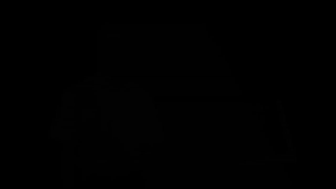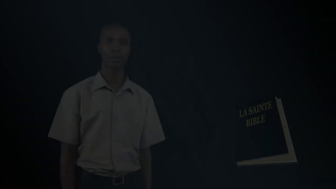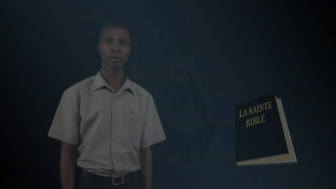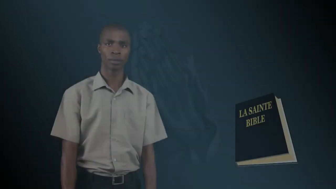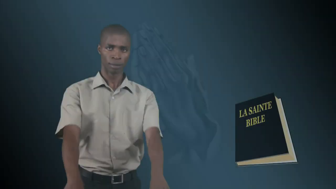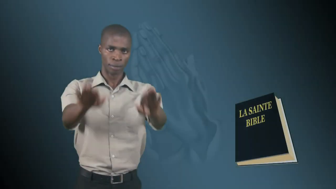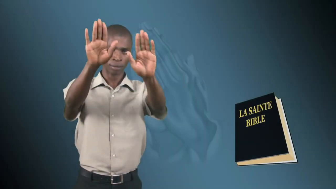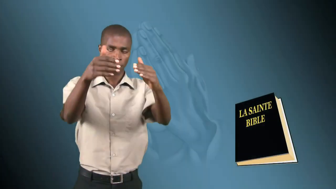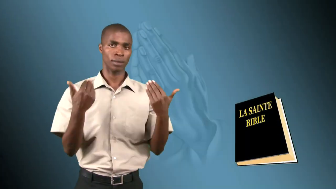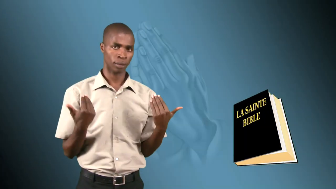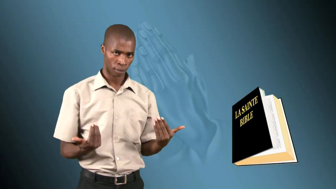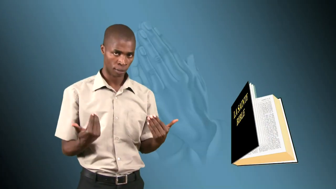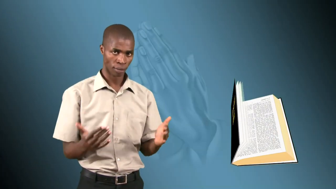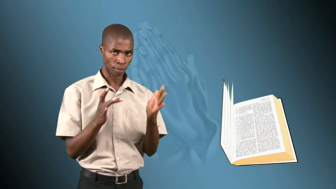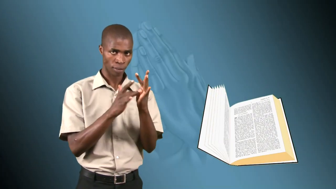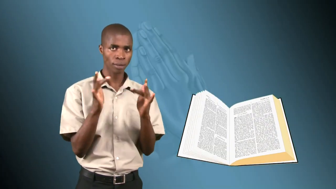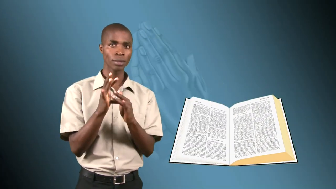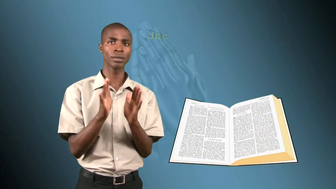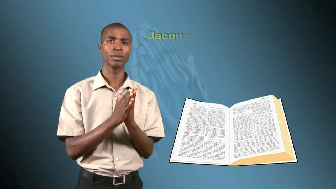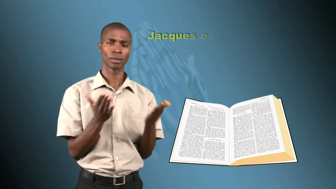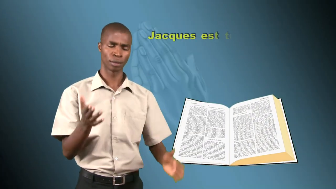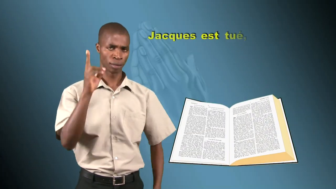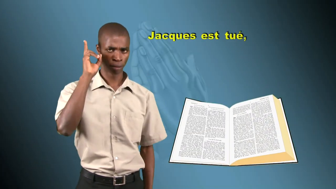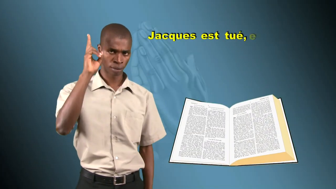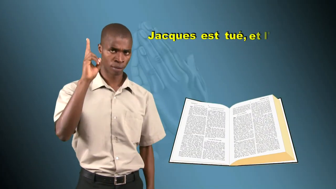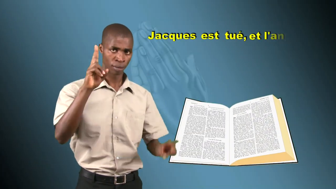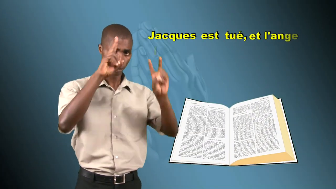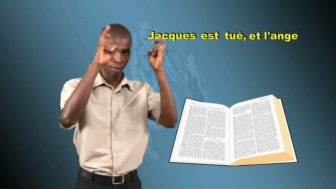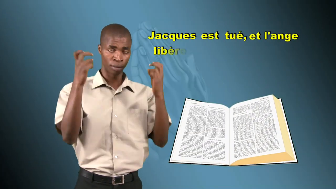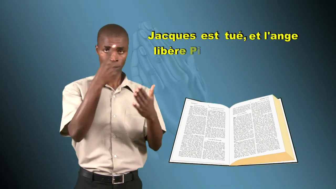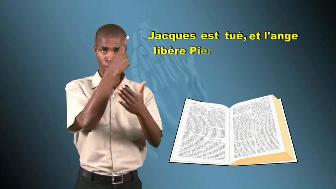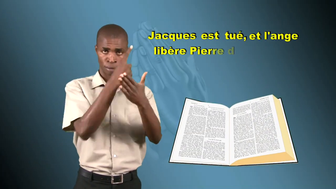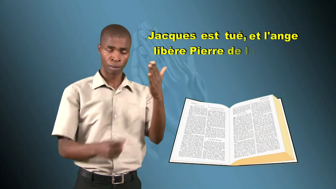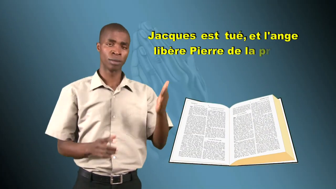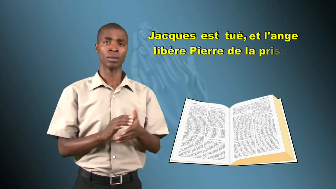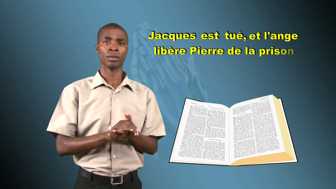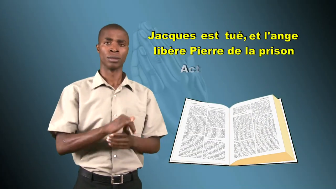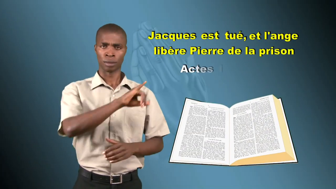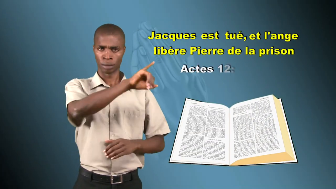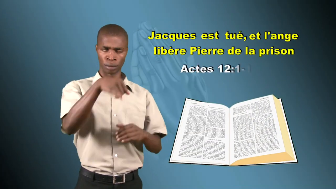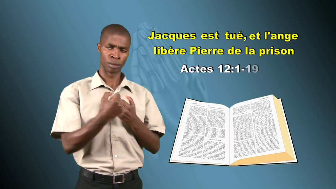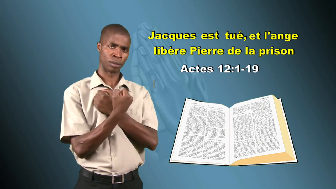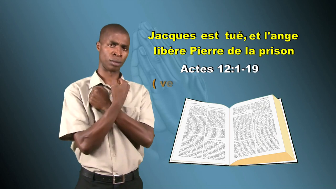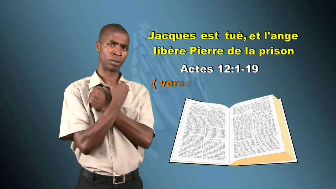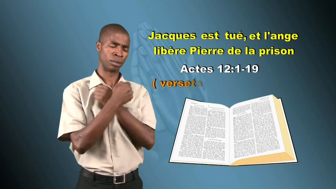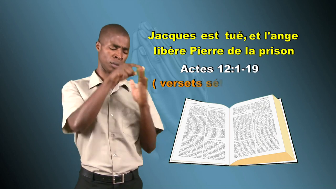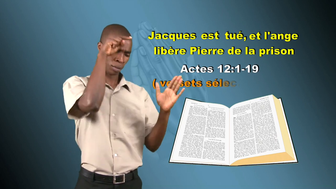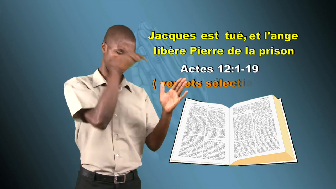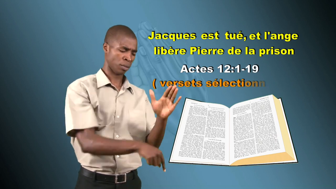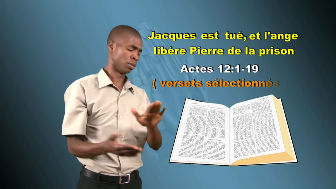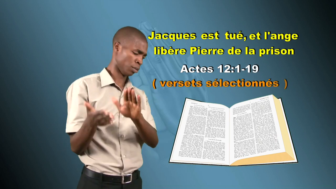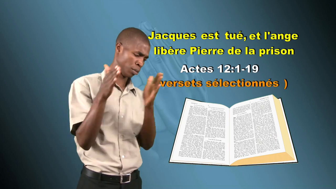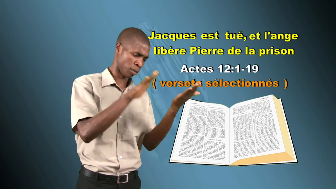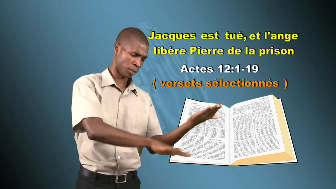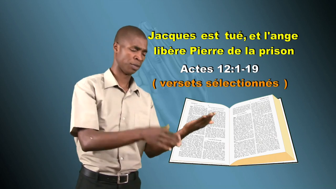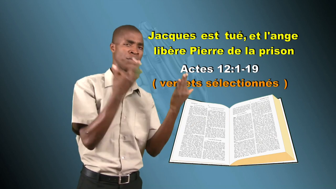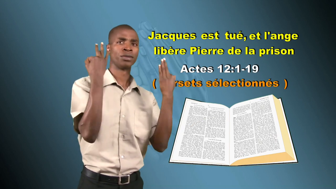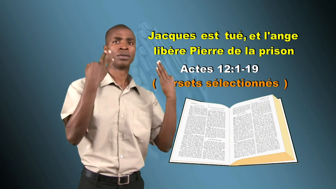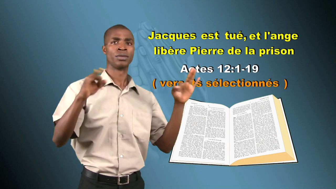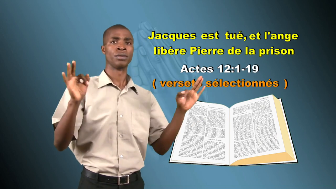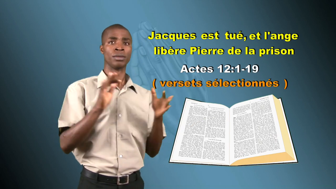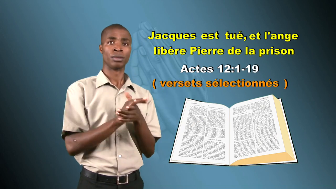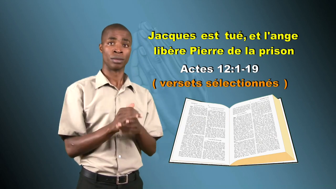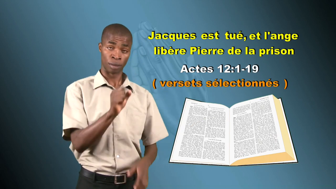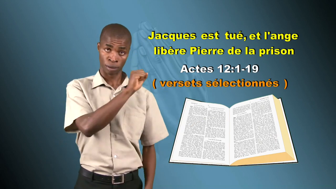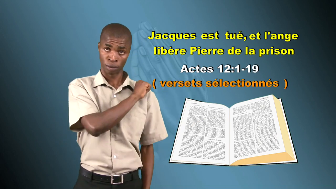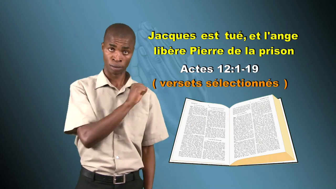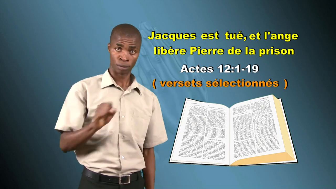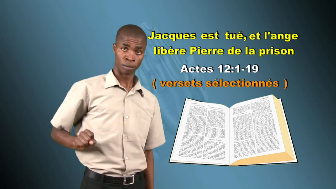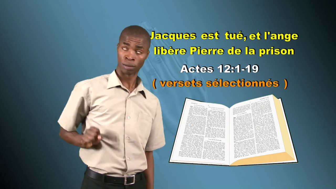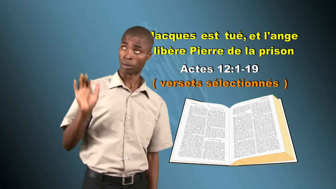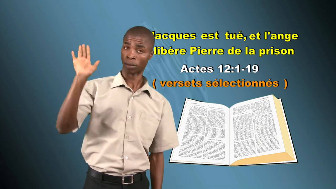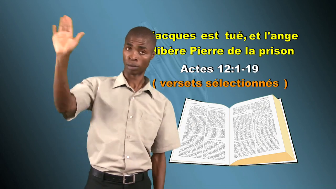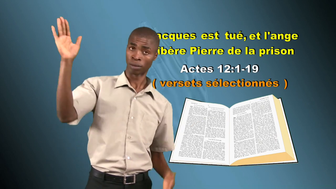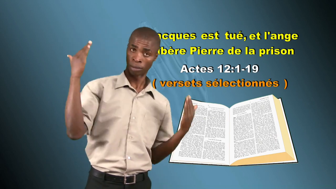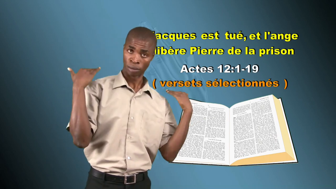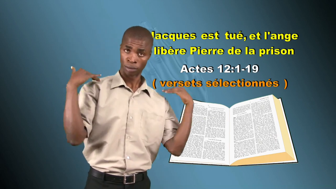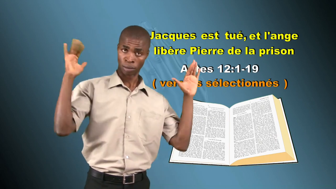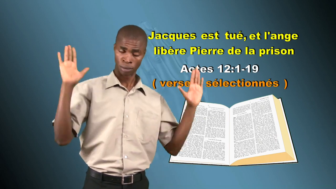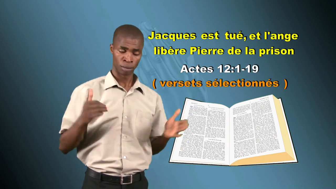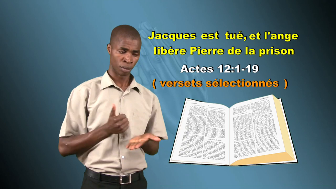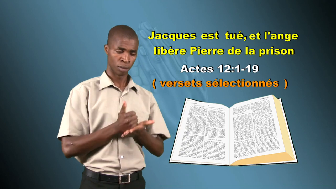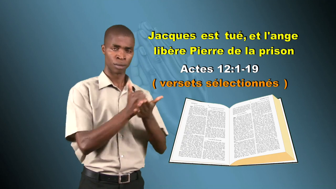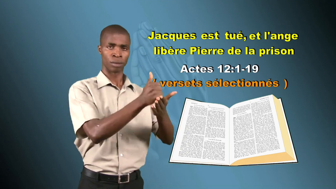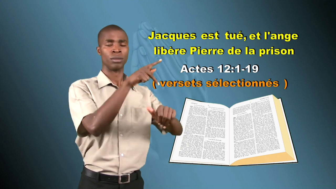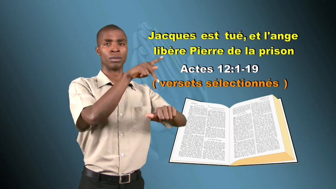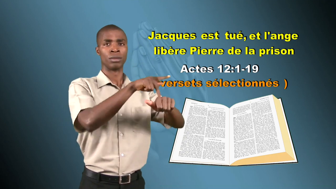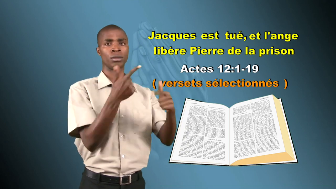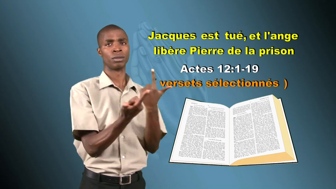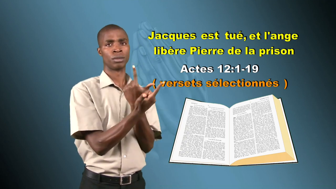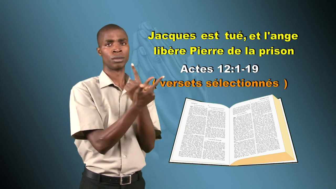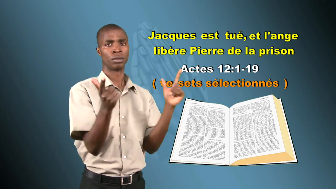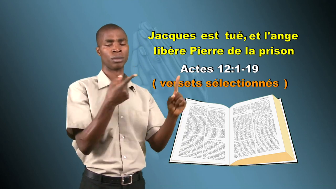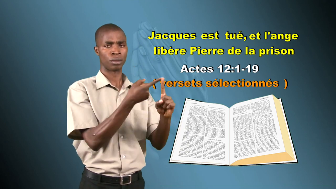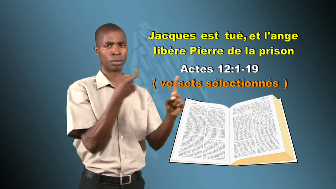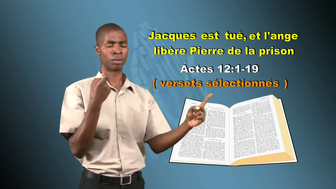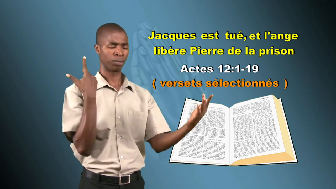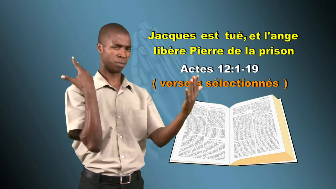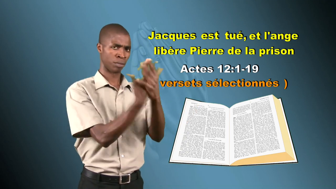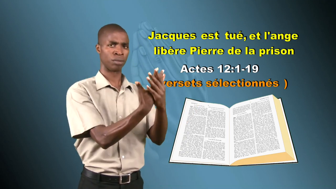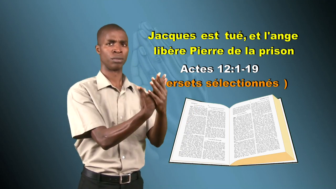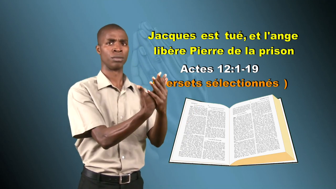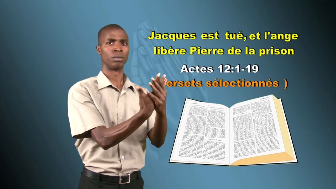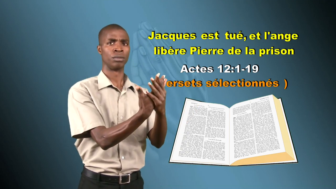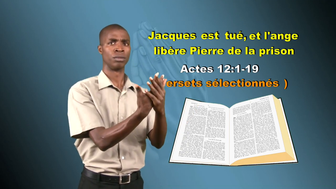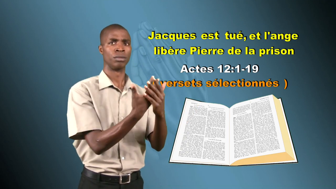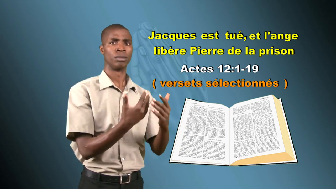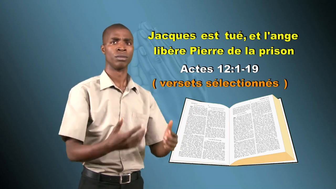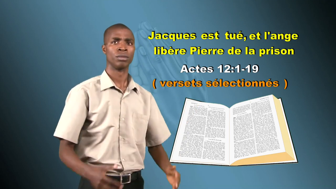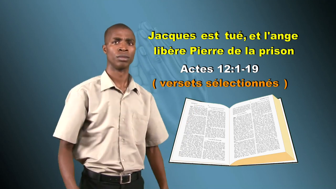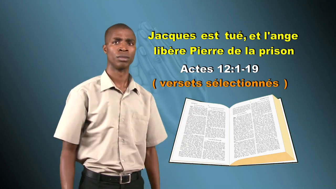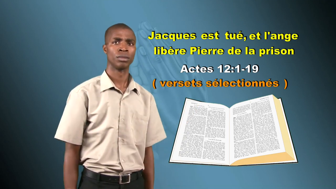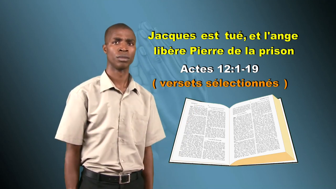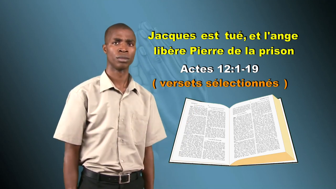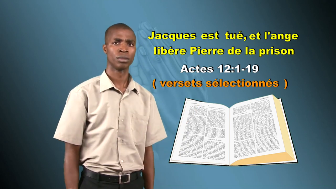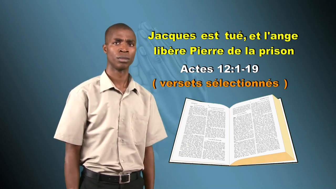Jacques est tué, et l'ange libère Pierre de la prison